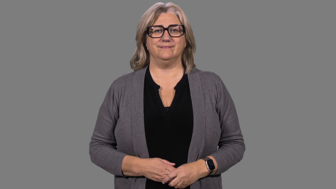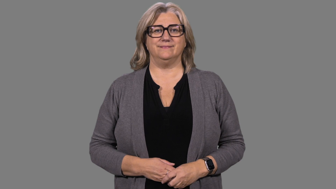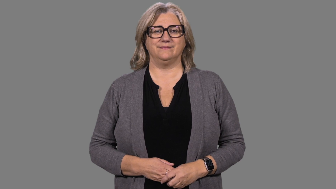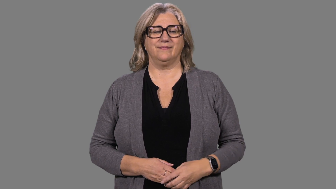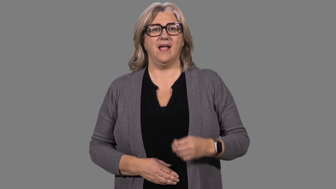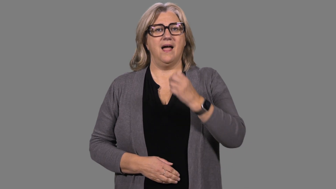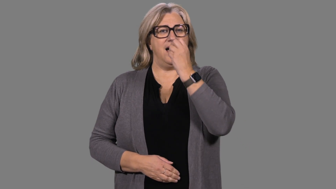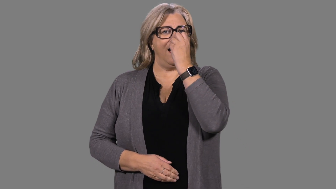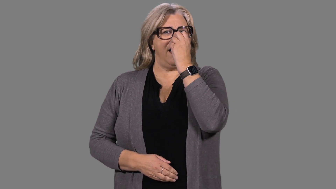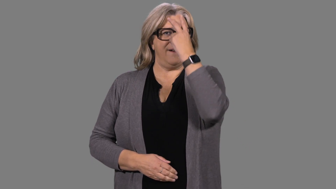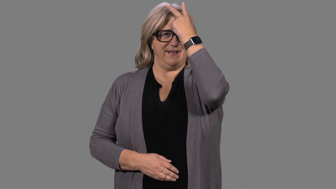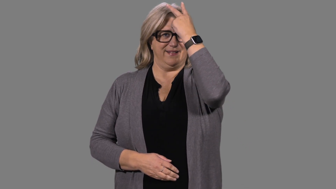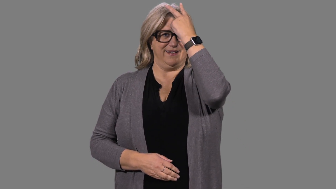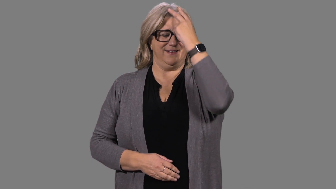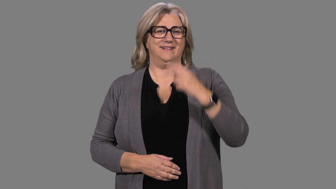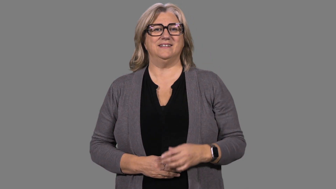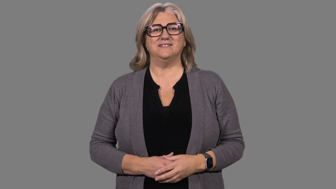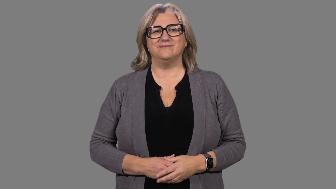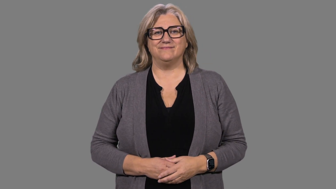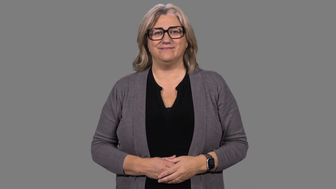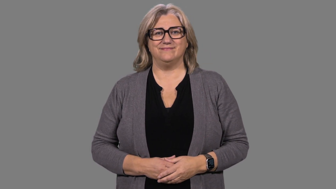Avatar